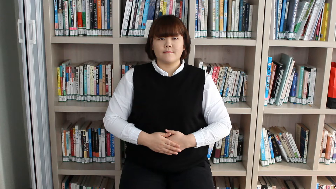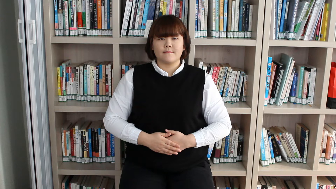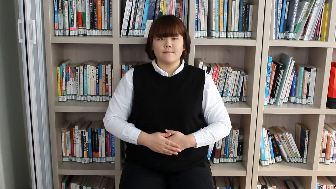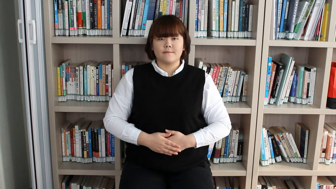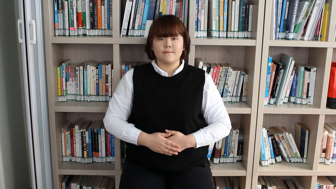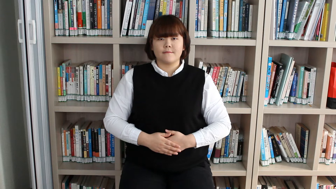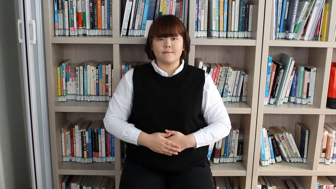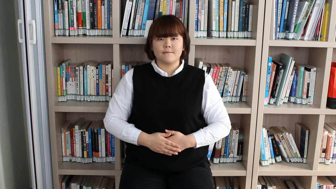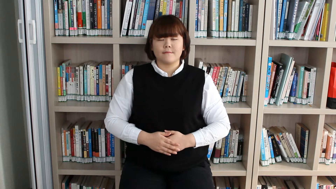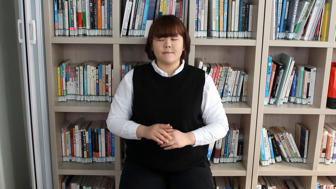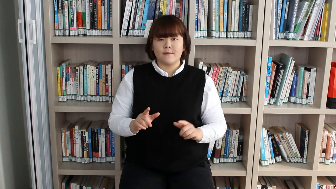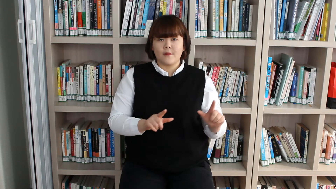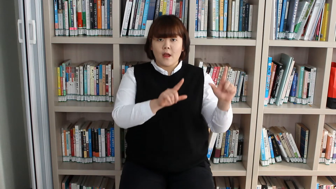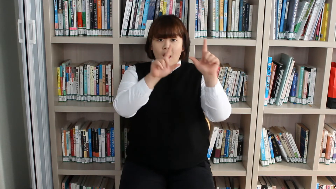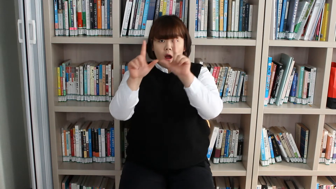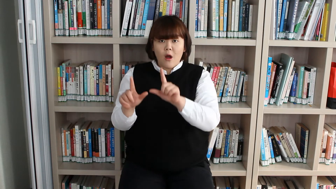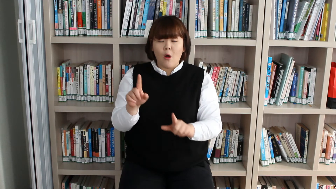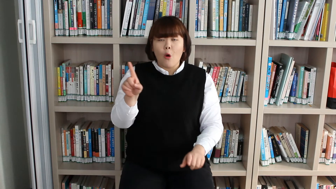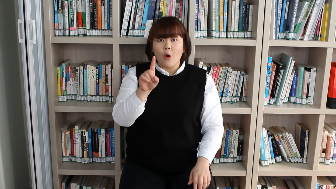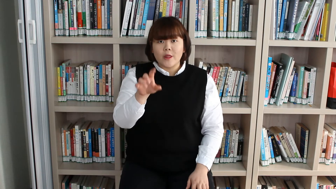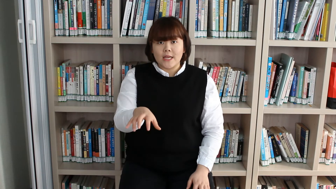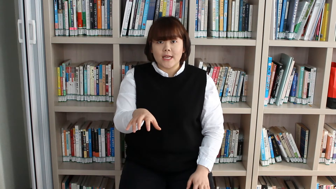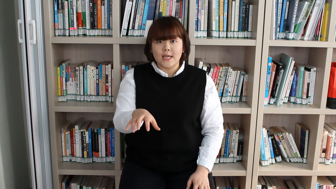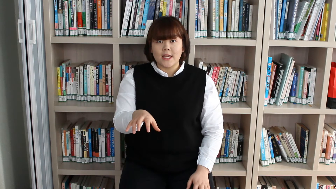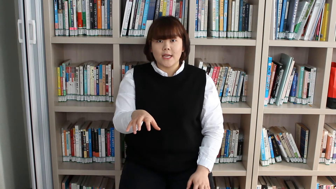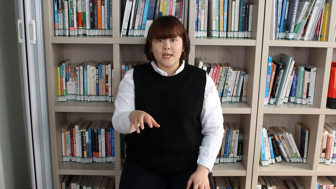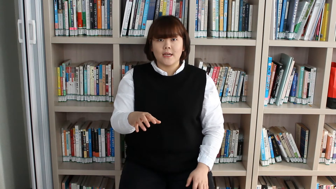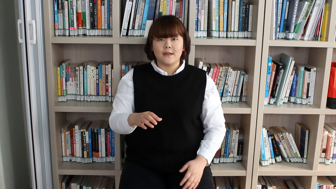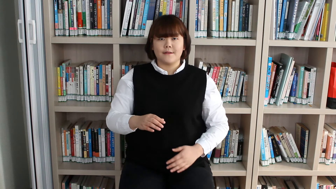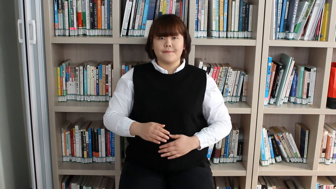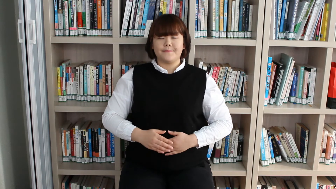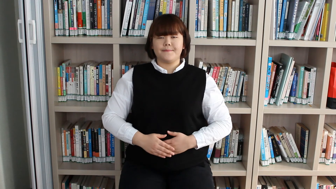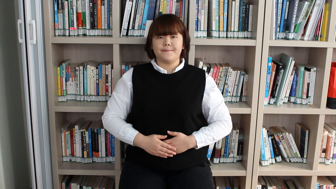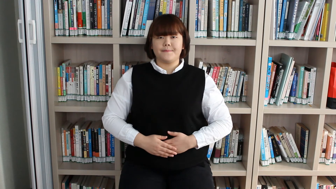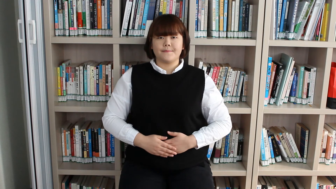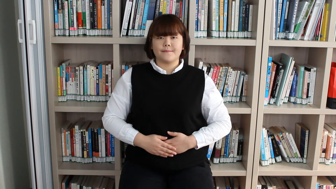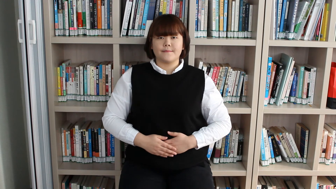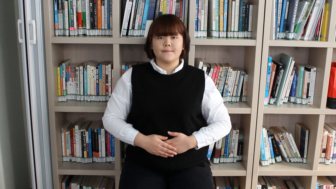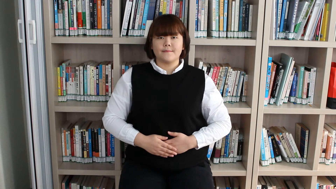어디서살아